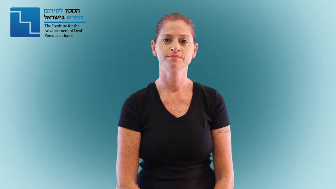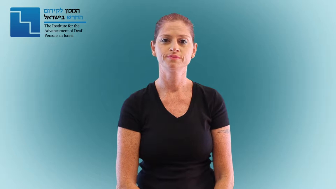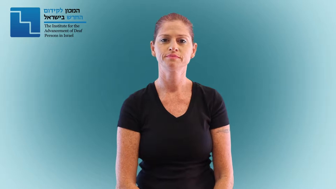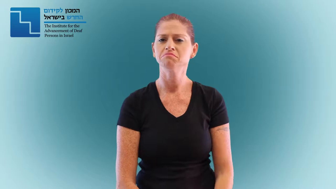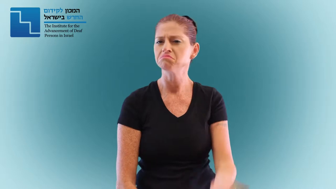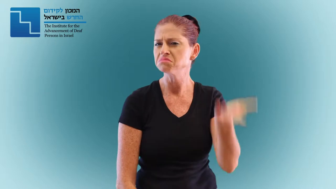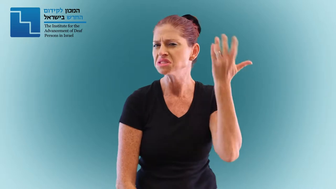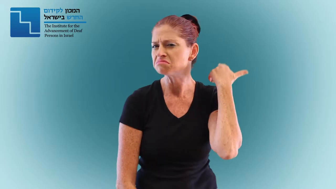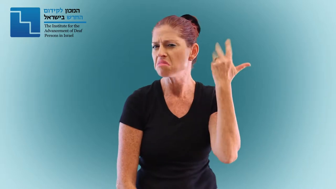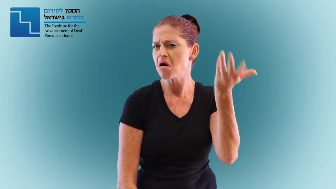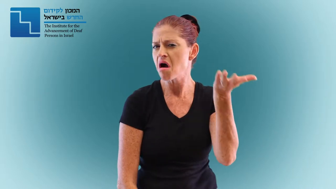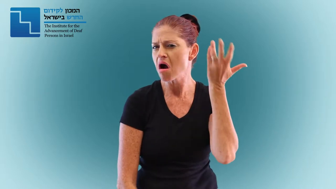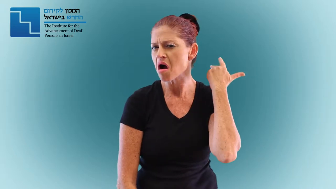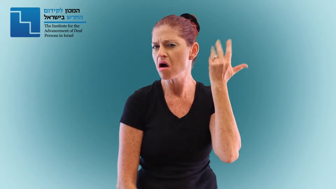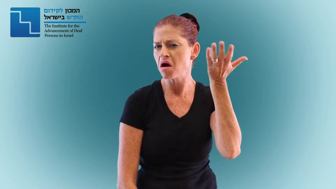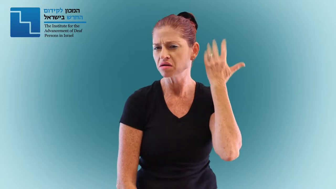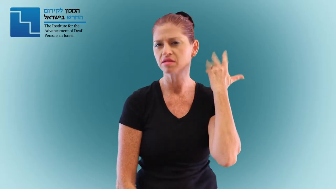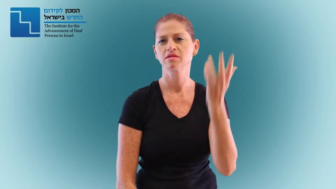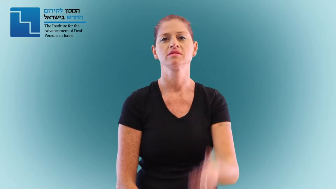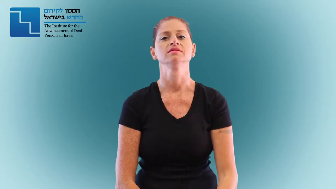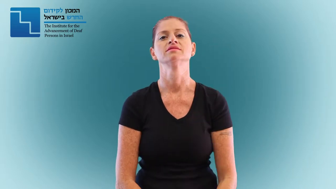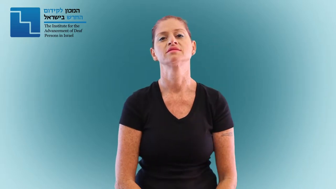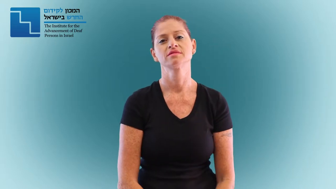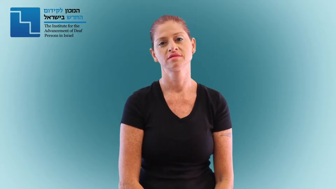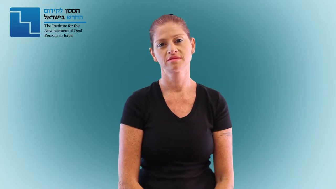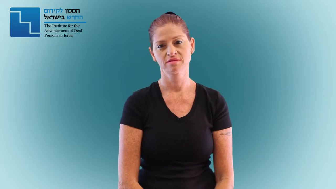לפני זמן רב